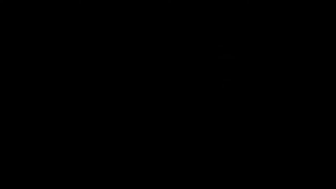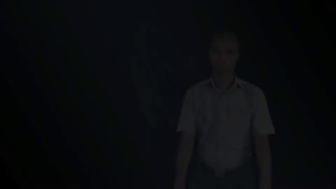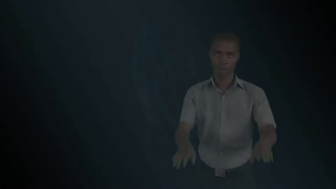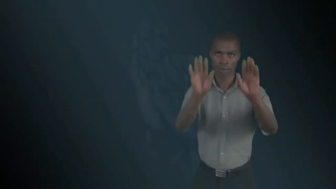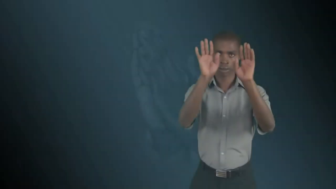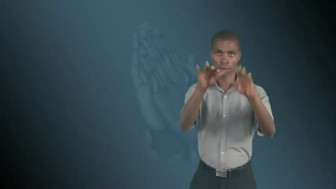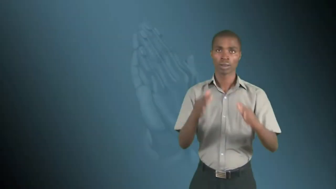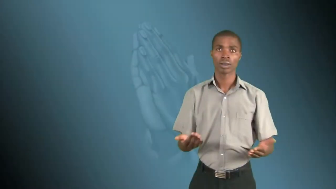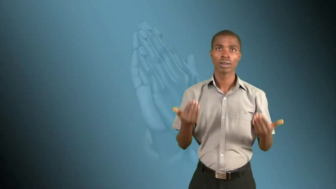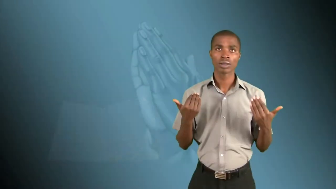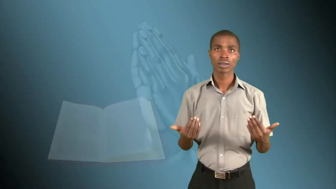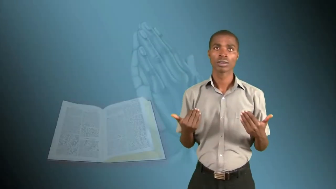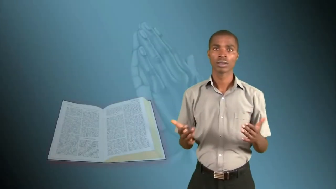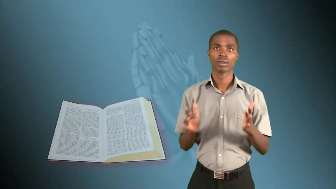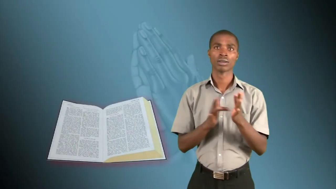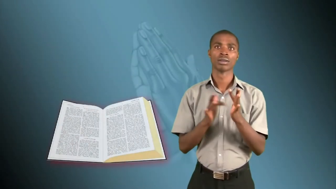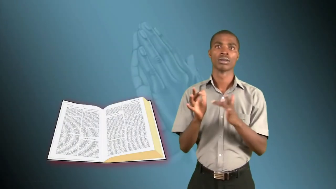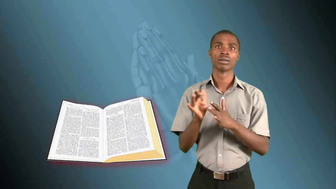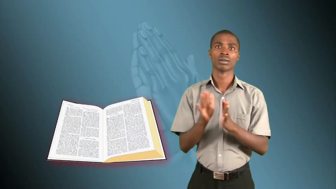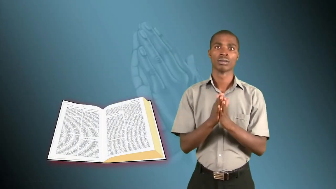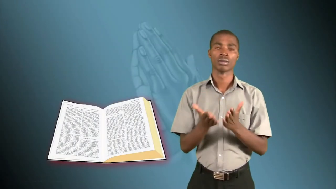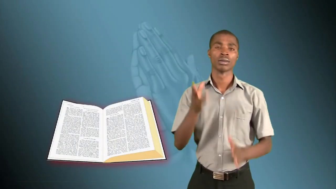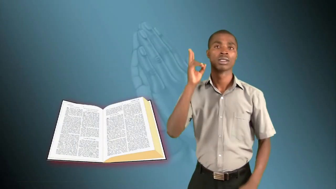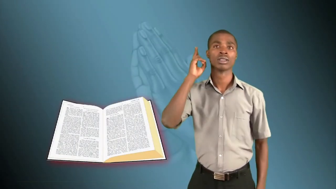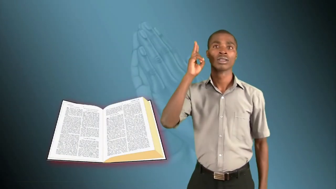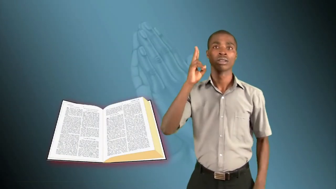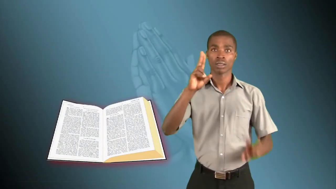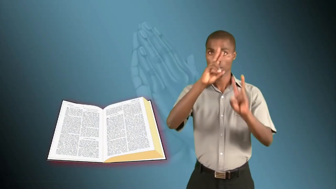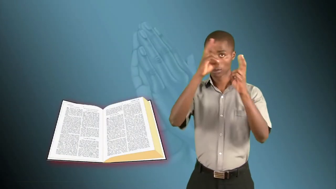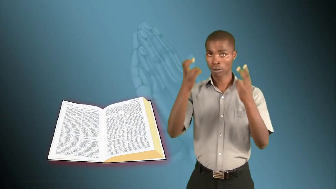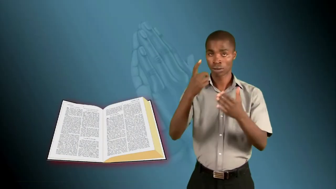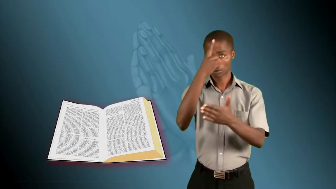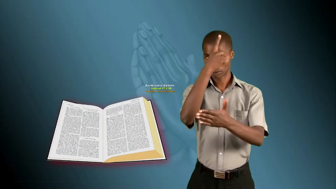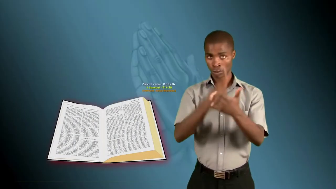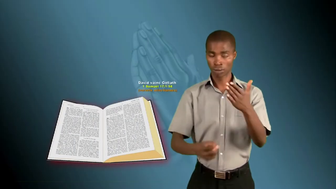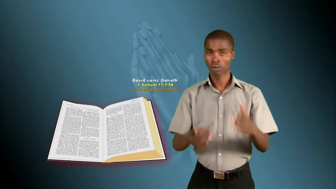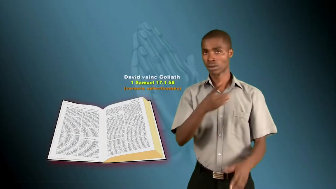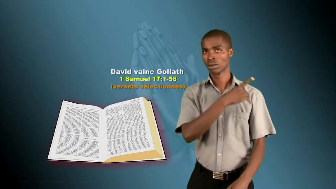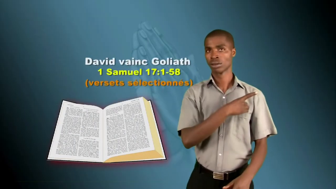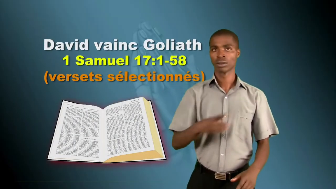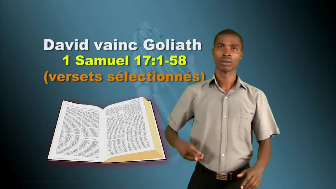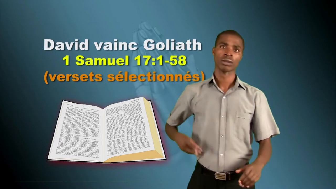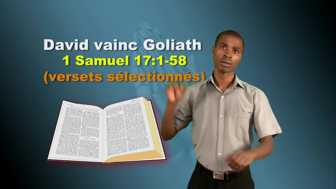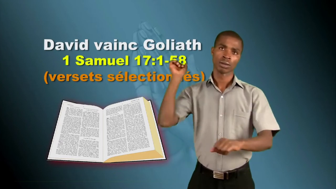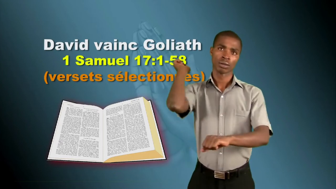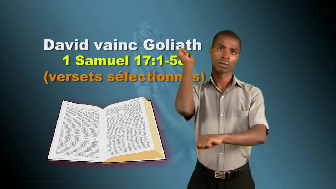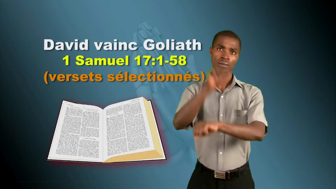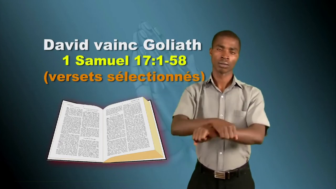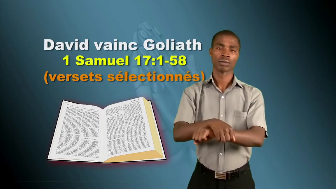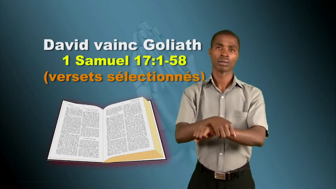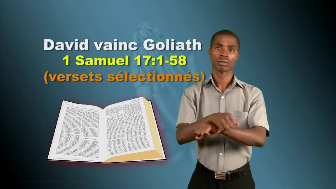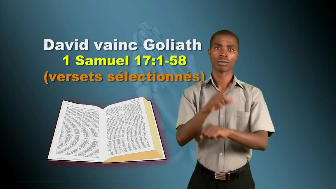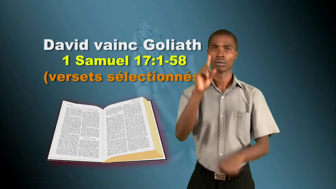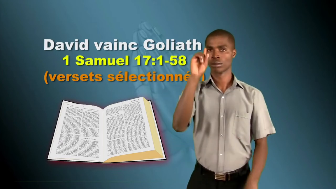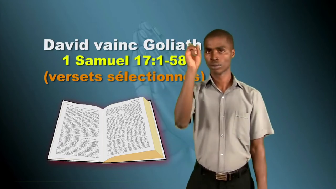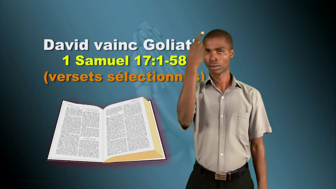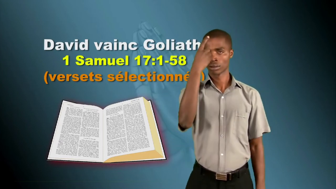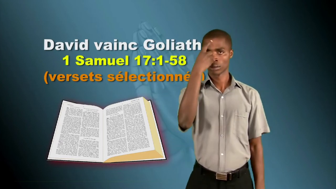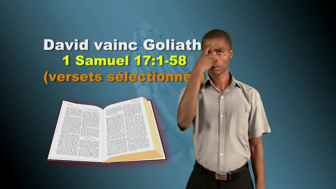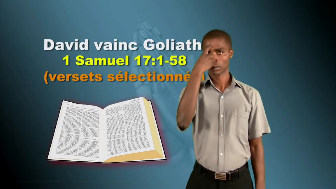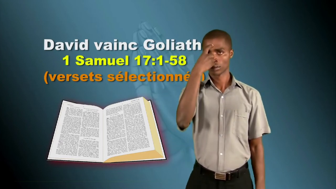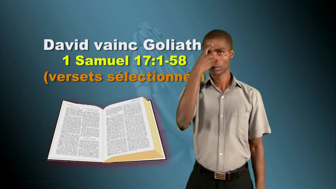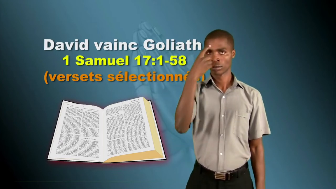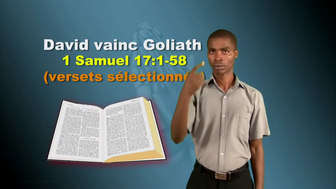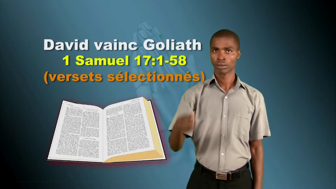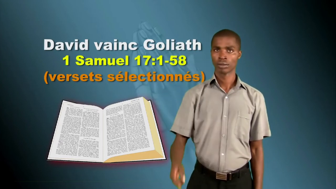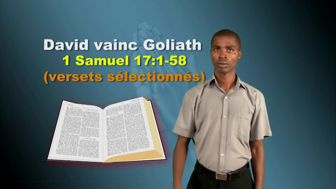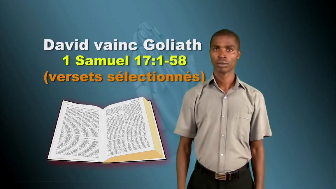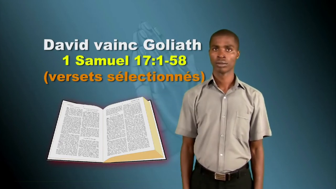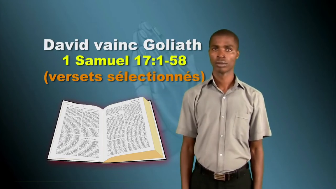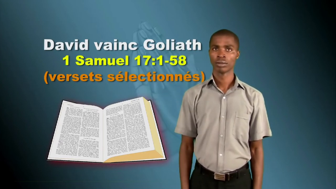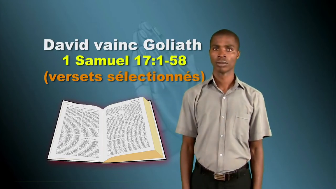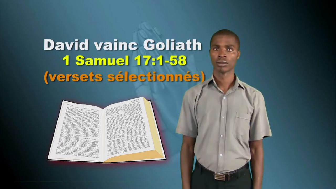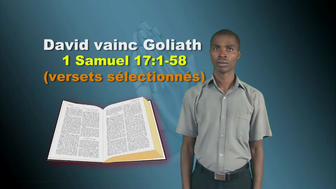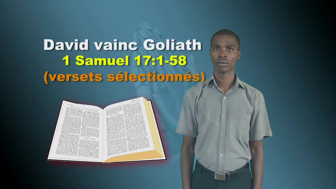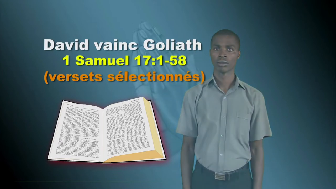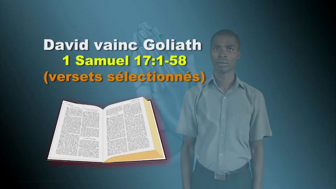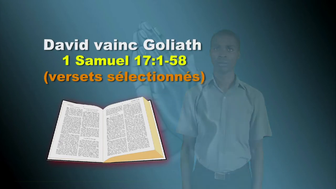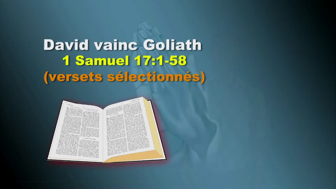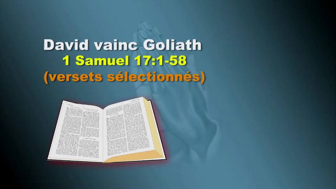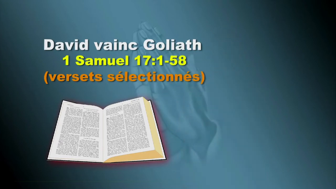David vainc Goliath